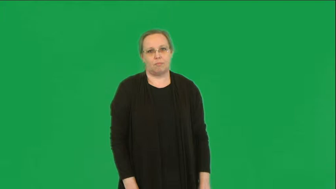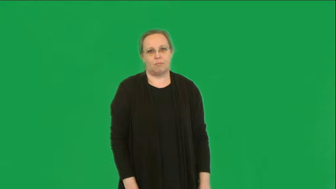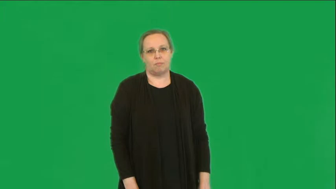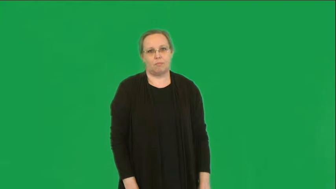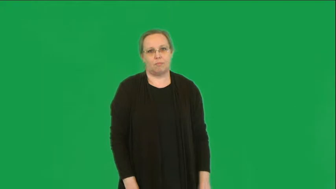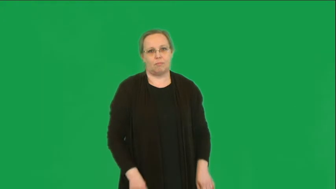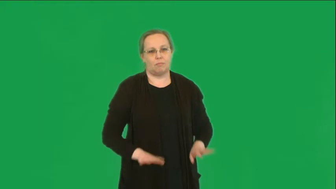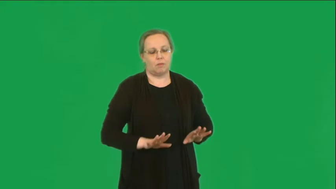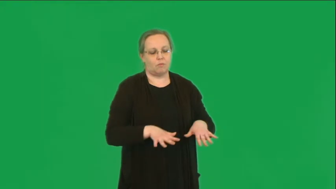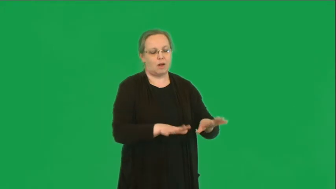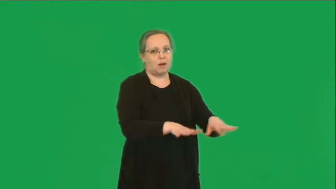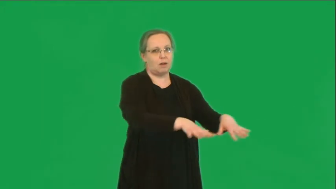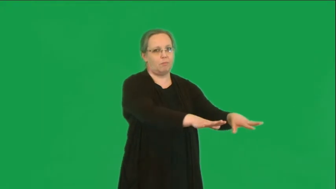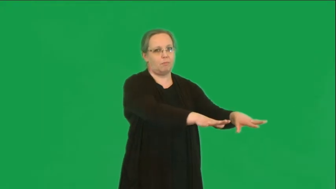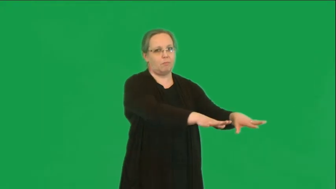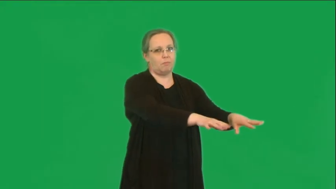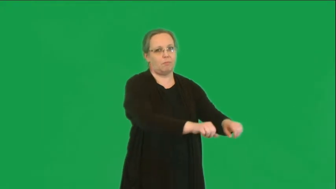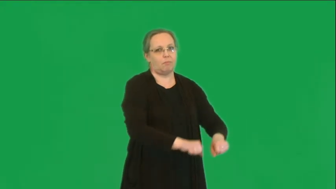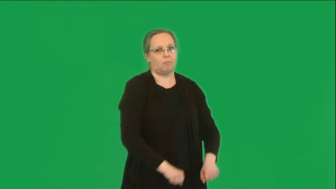fala